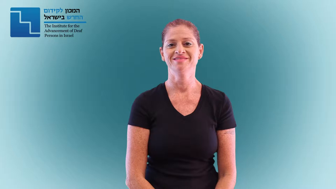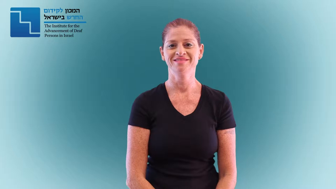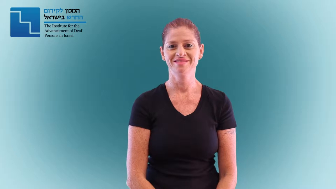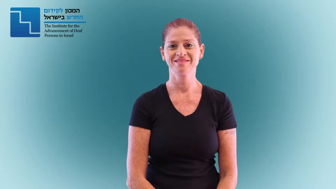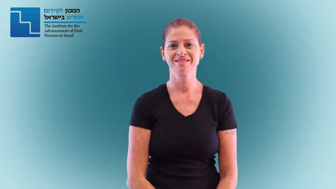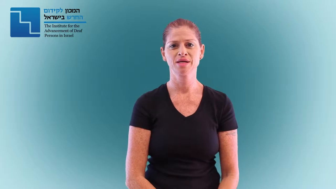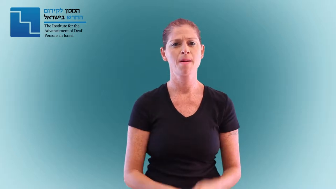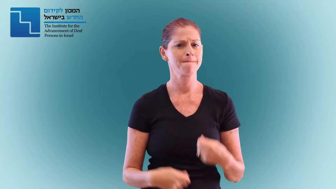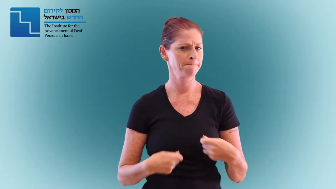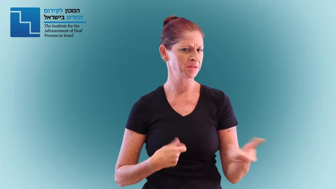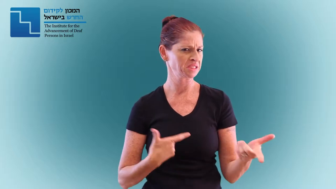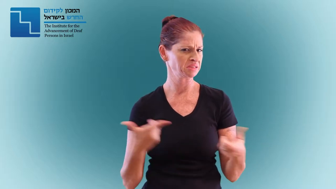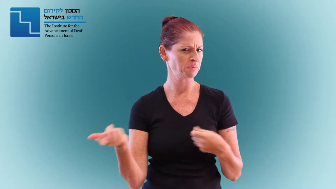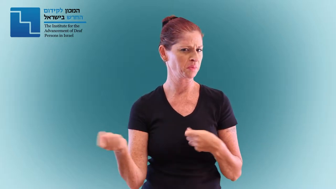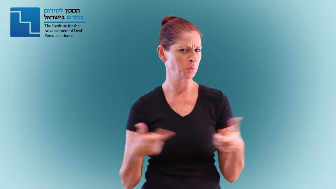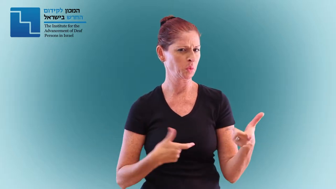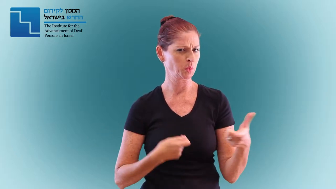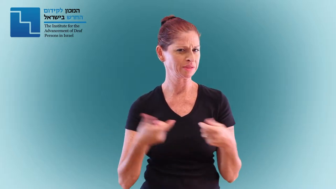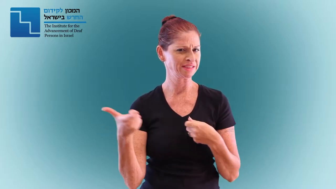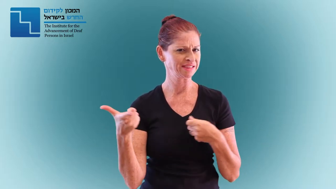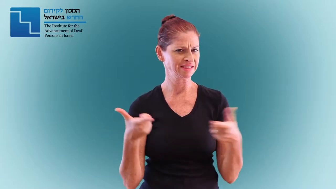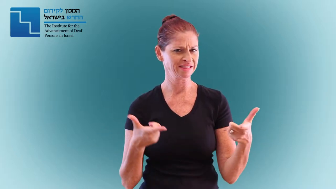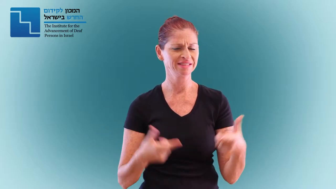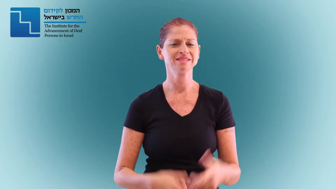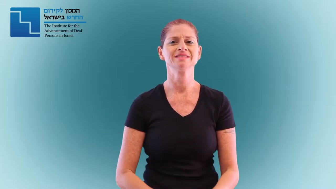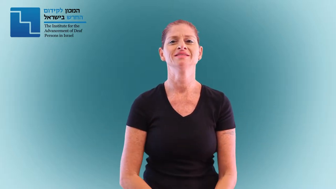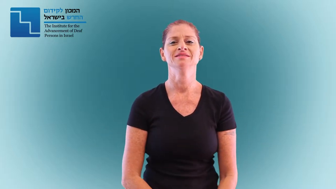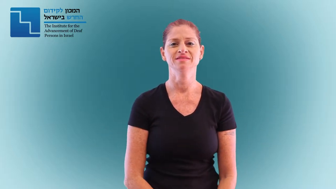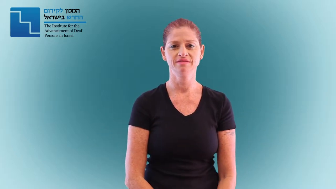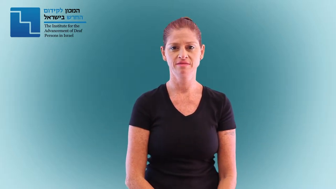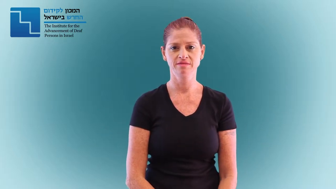בזבוז / לבזבז